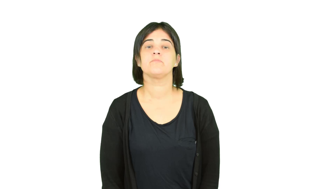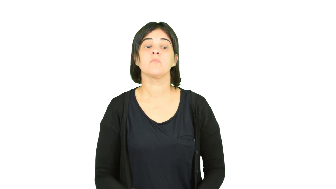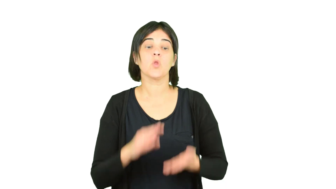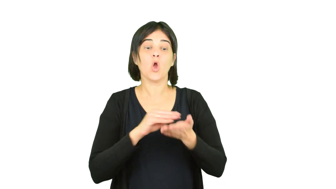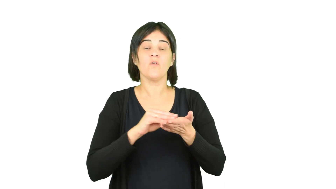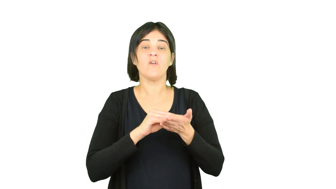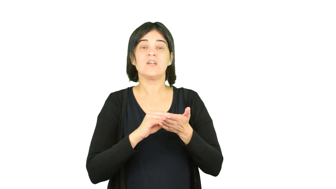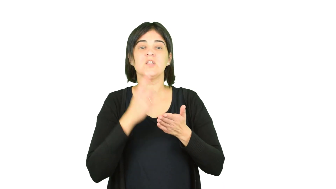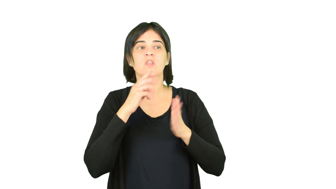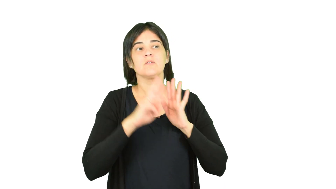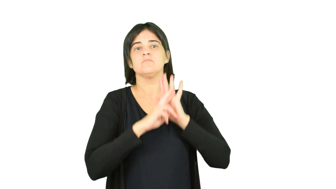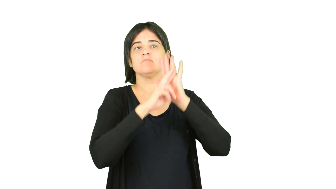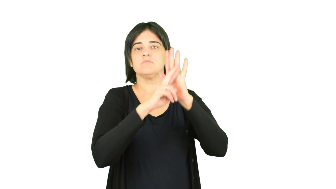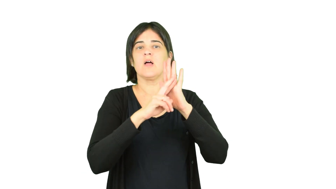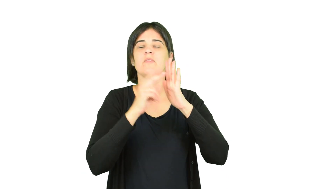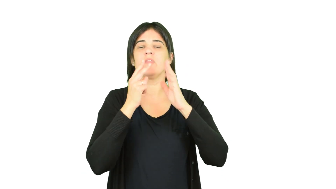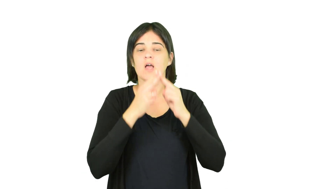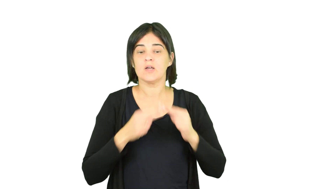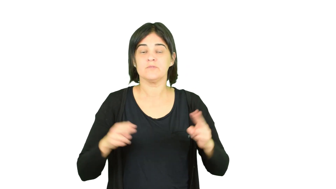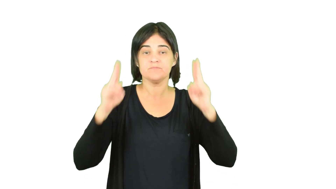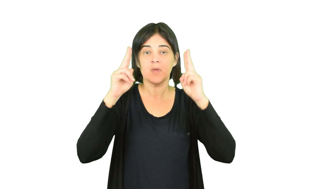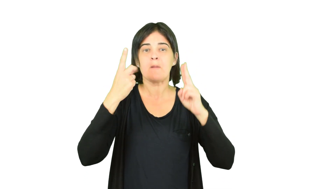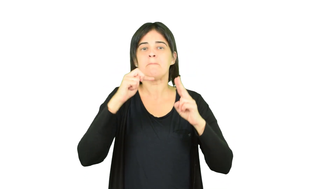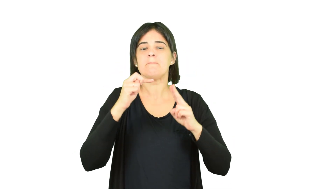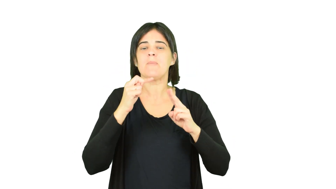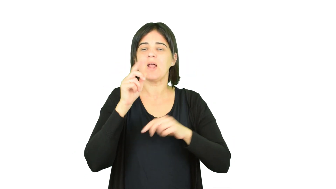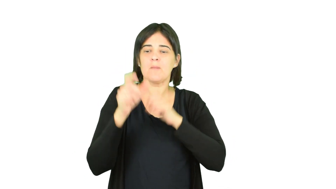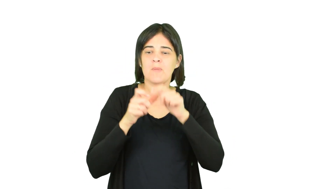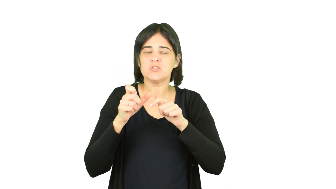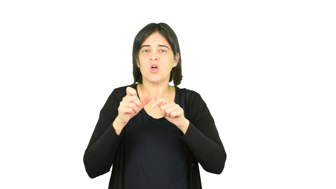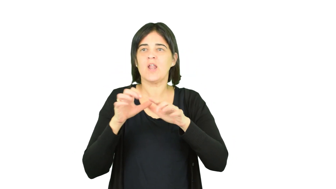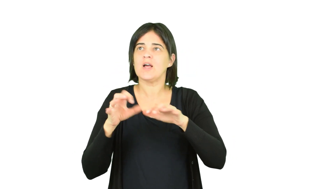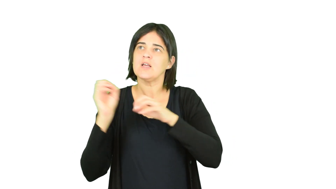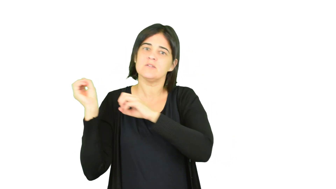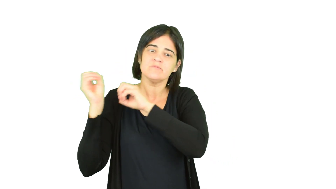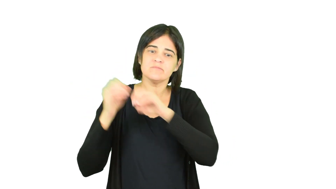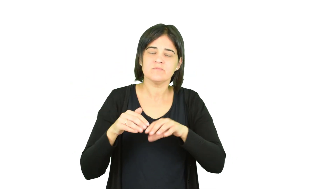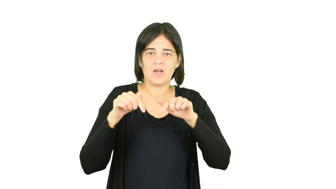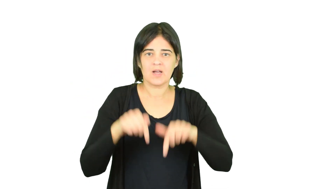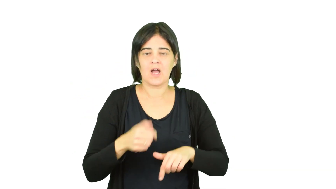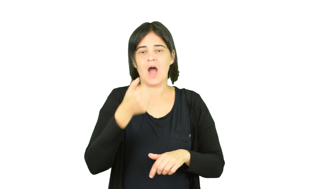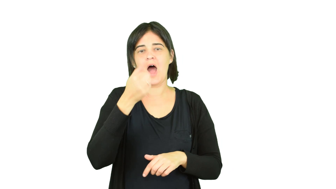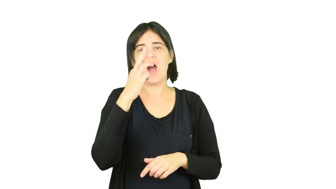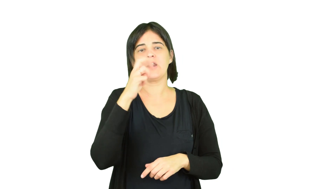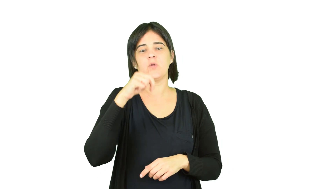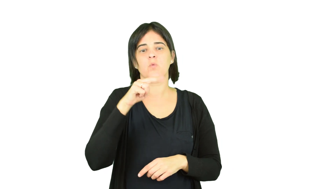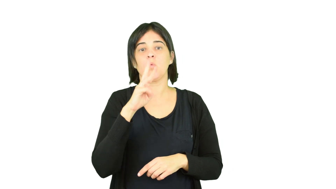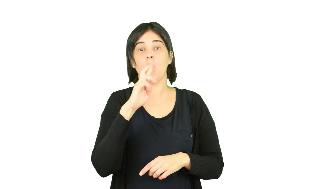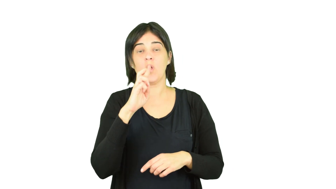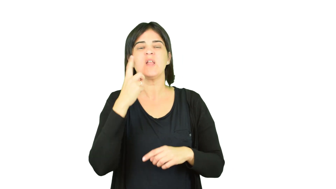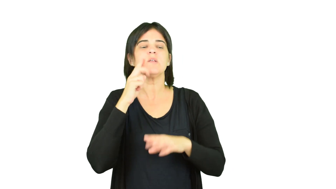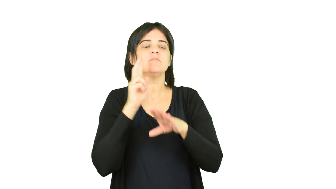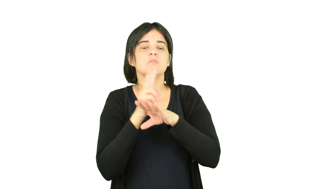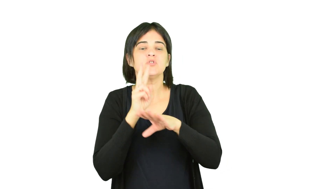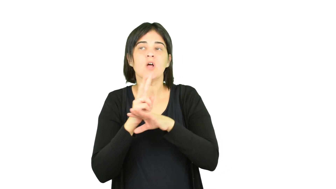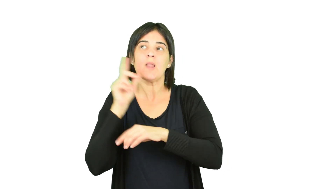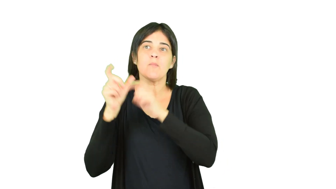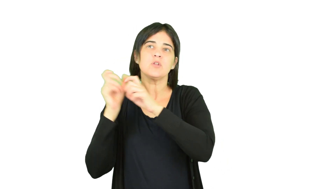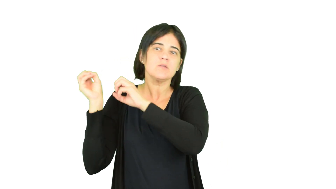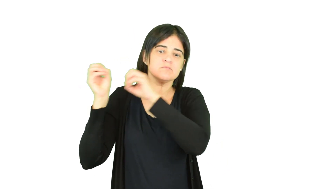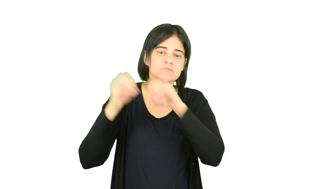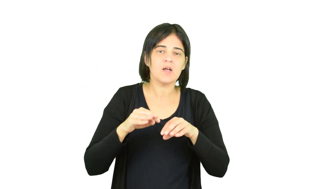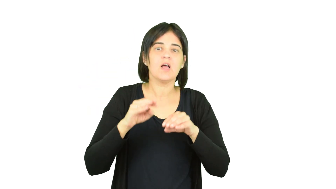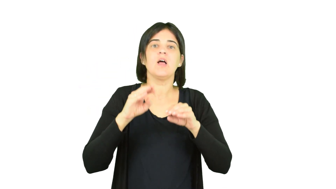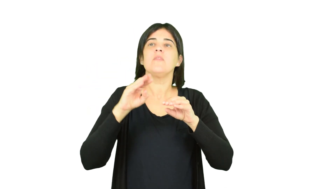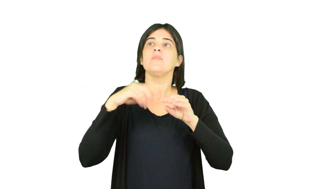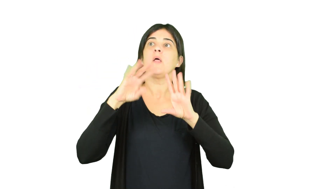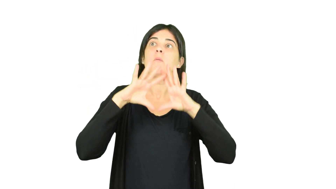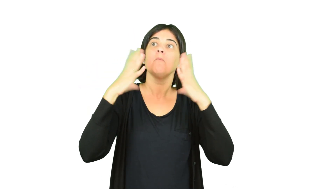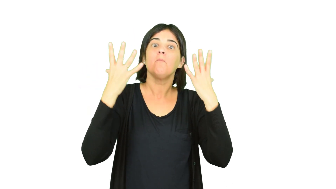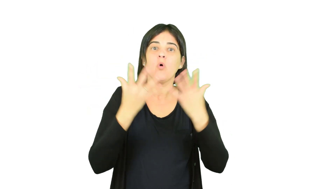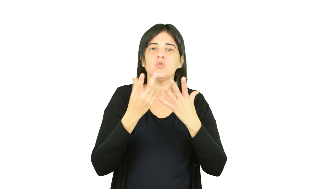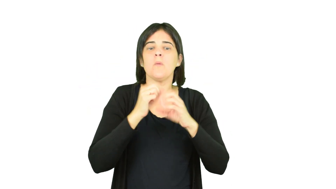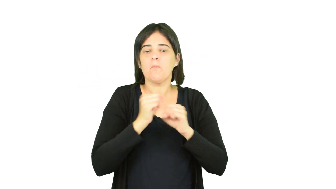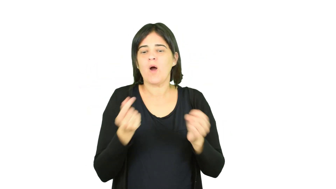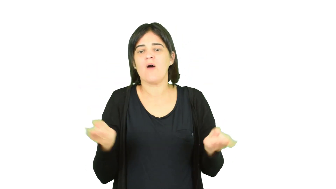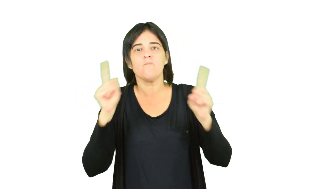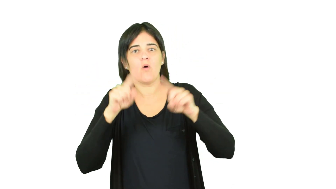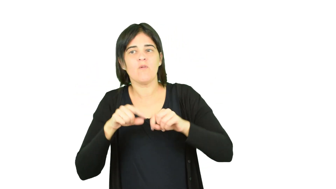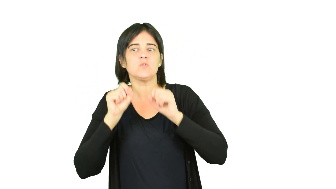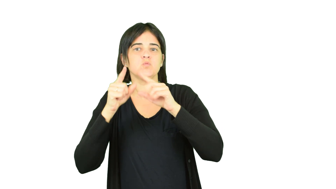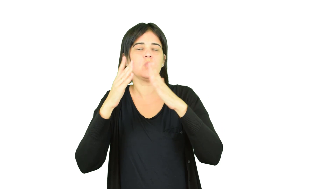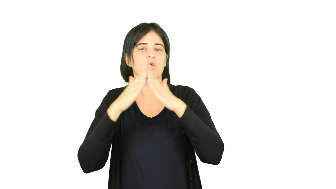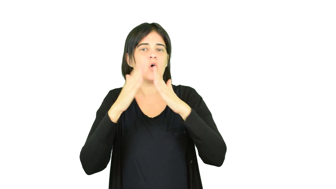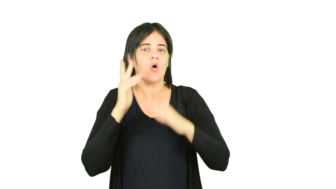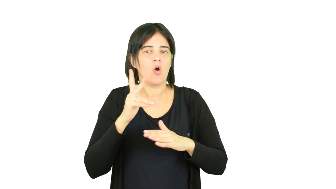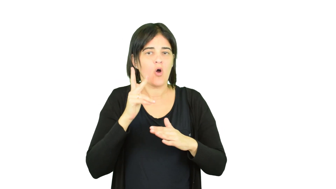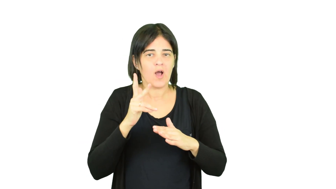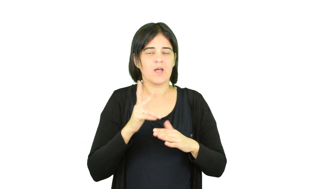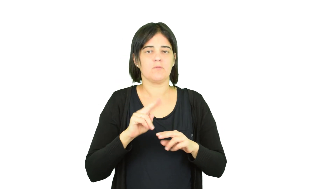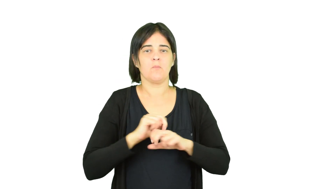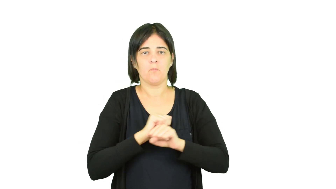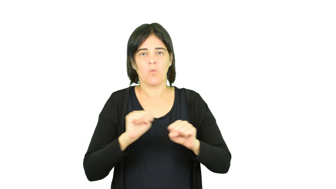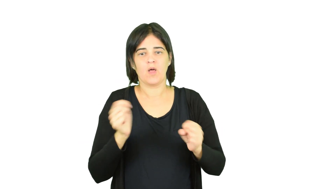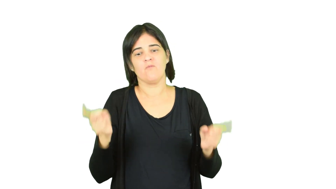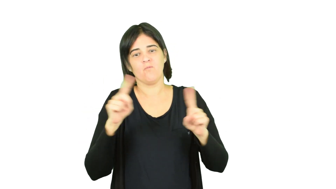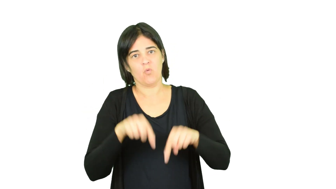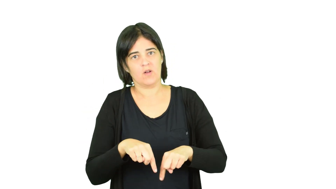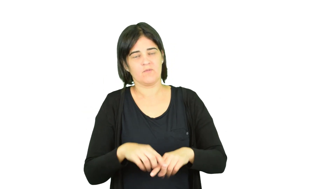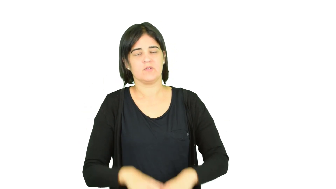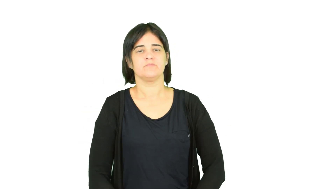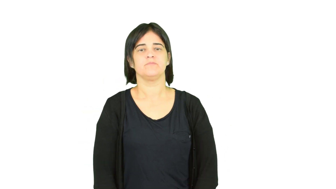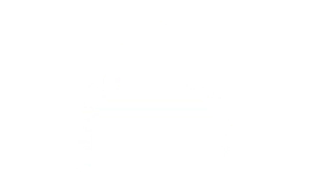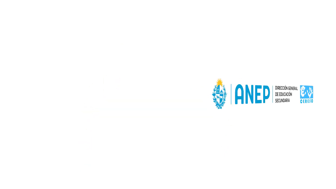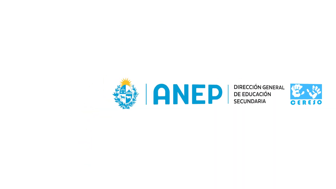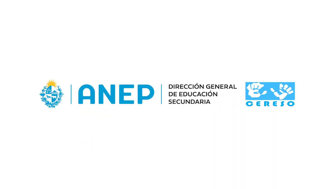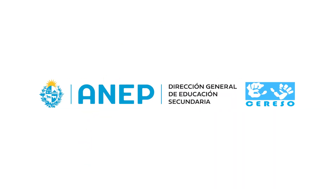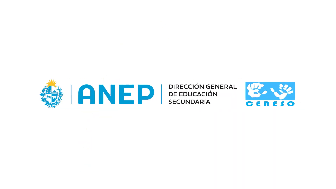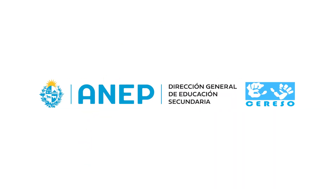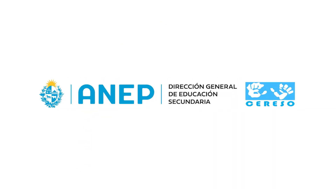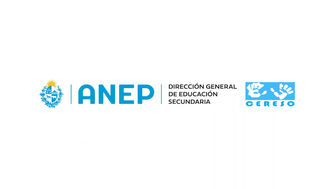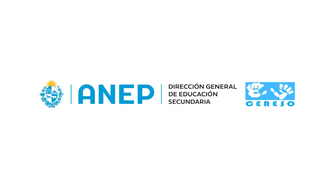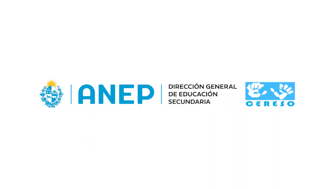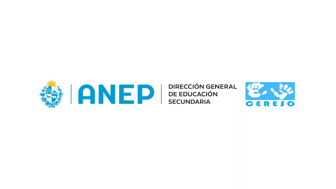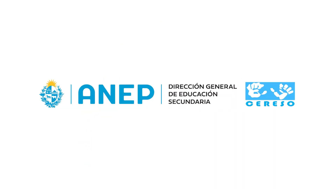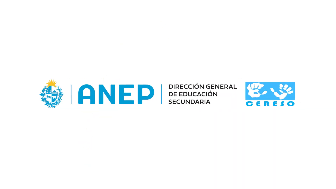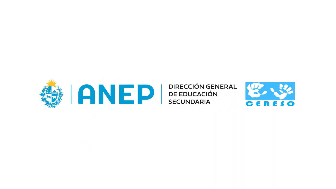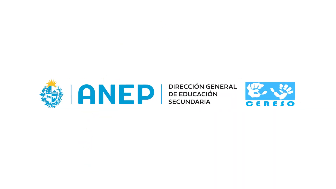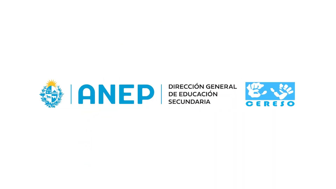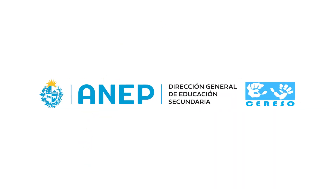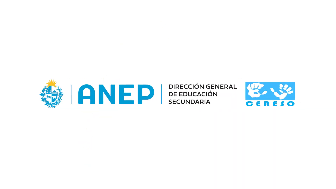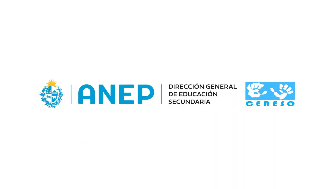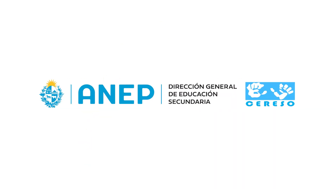ACNUR